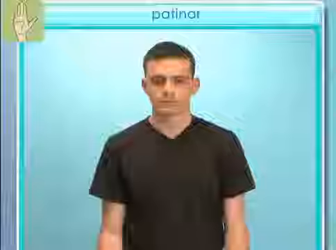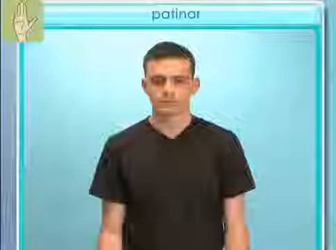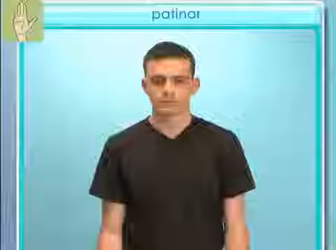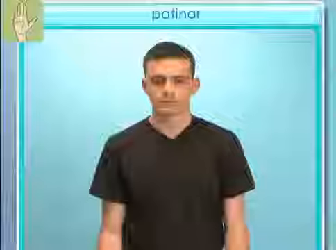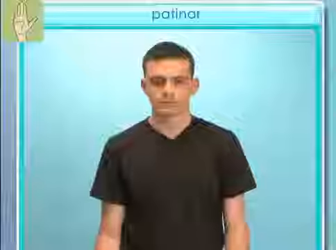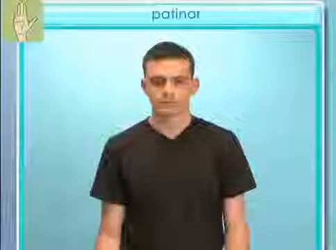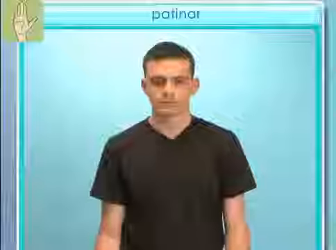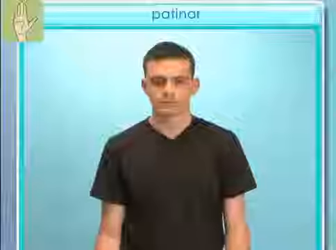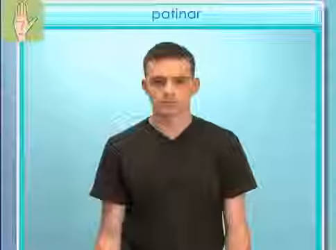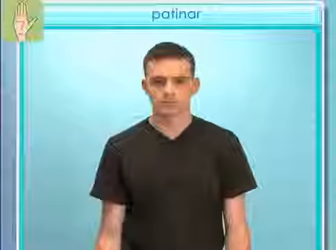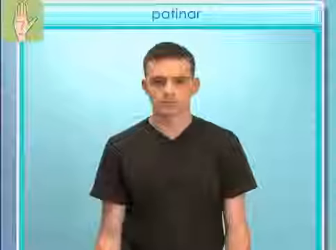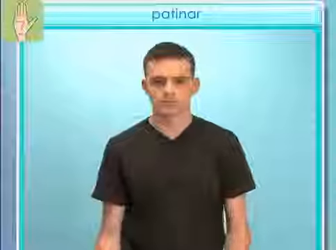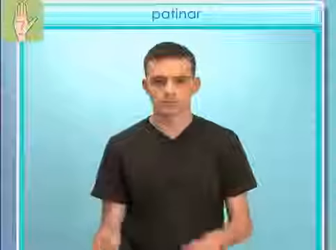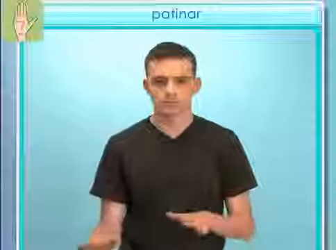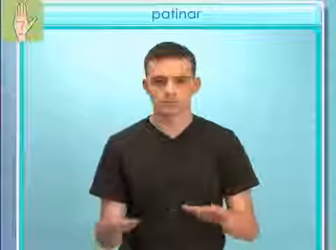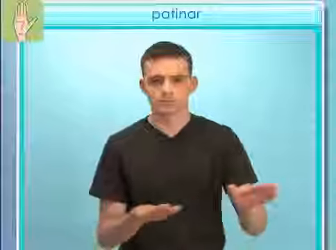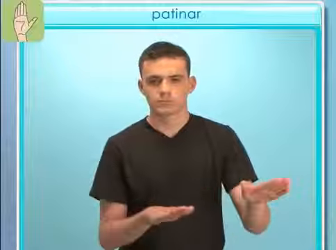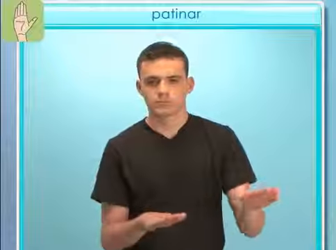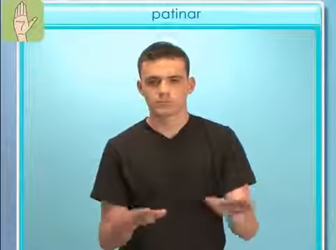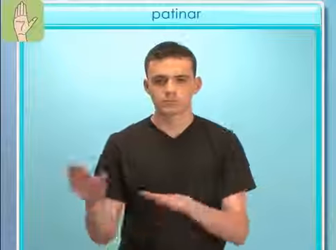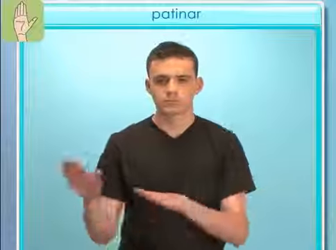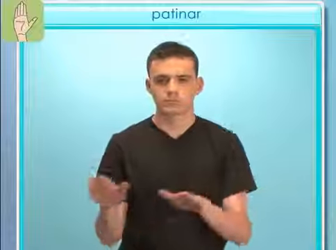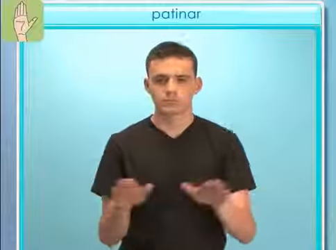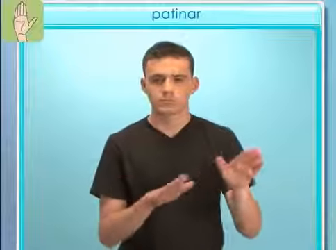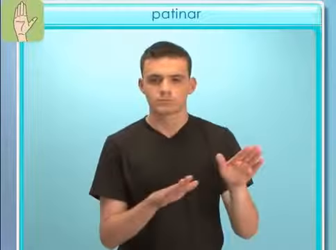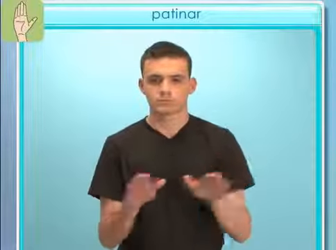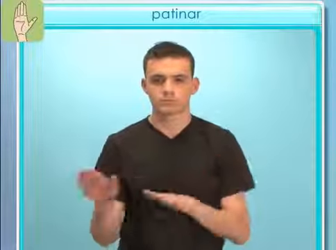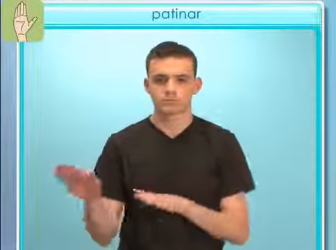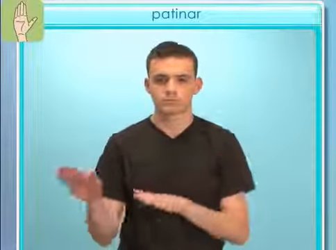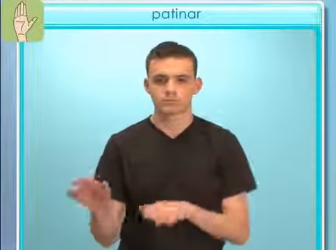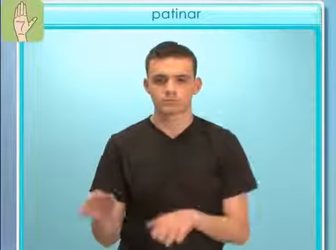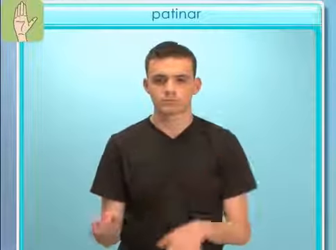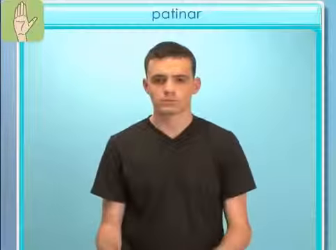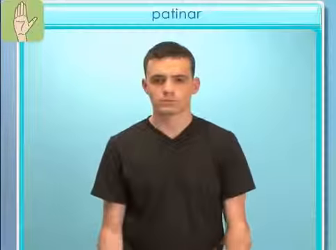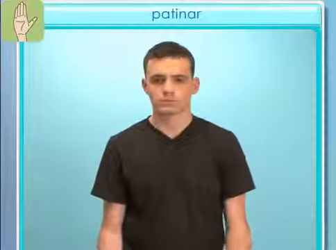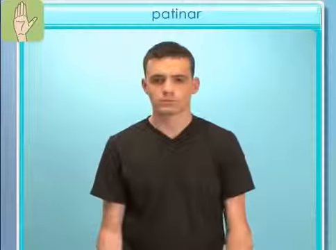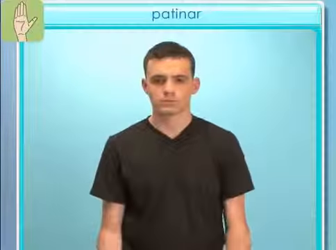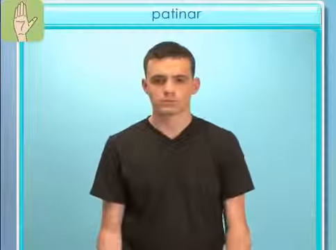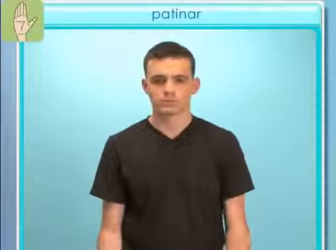PATINAR